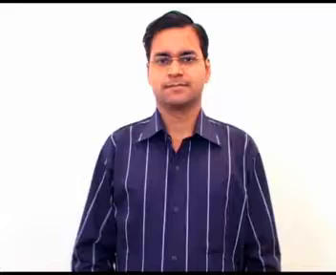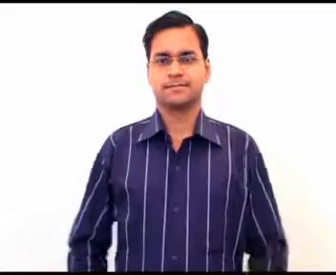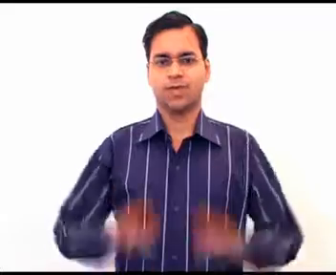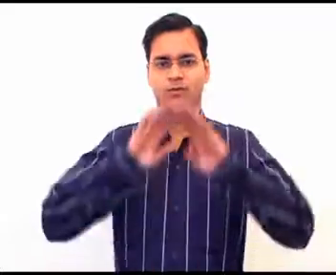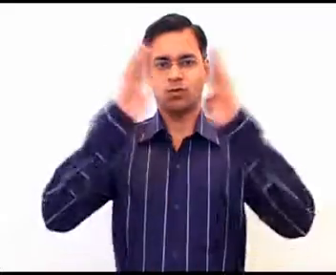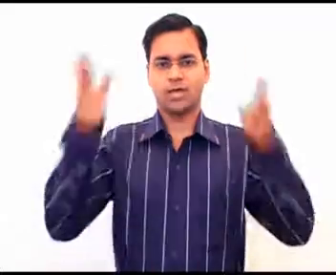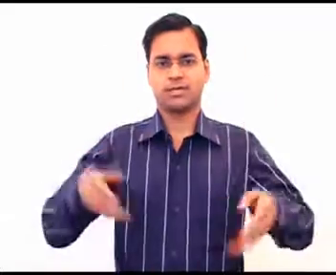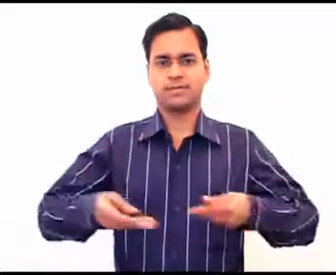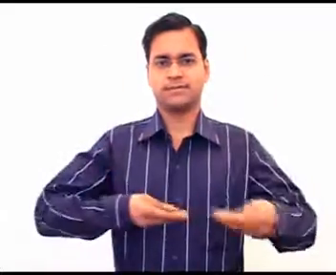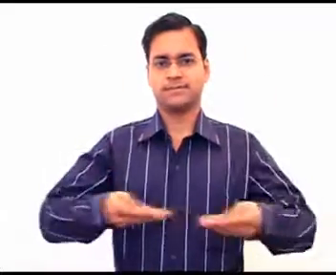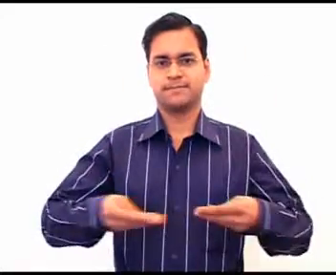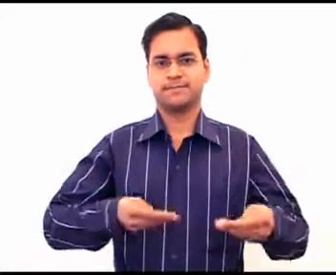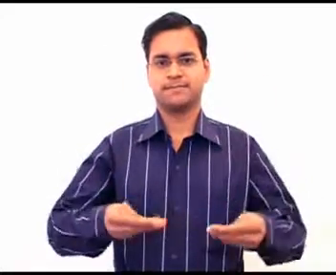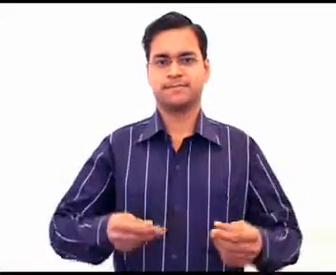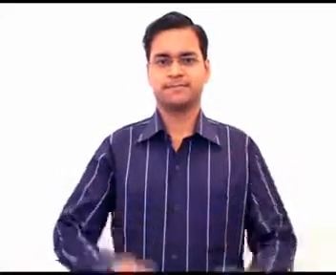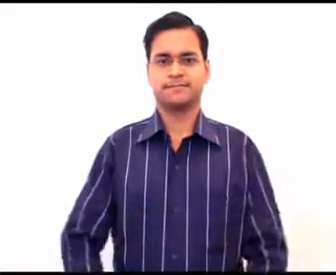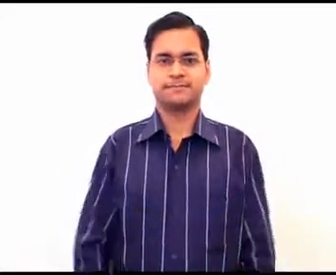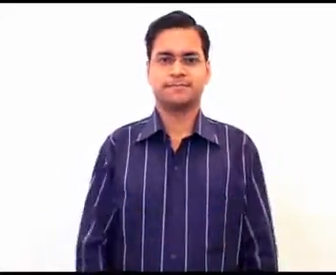ਦੁਕਾਨਦਾਰ